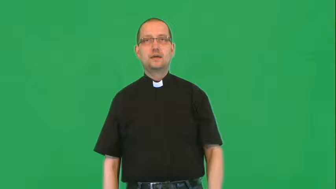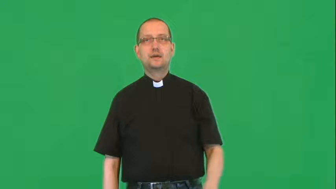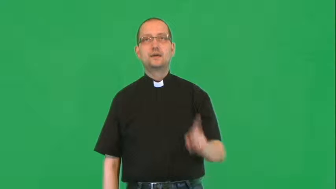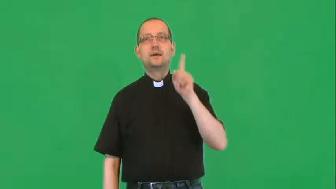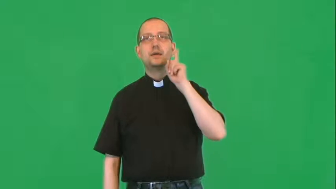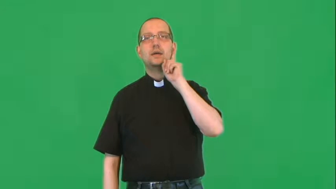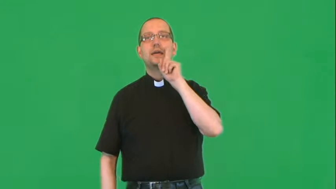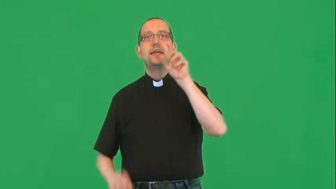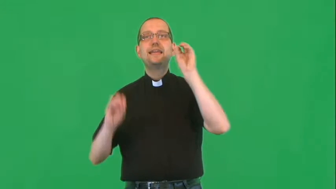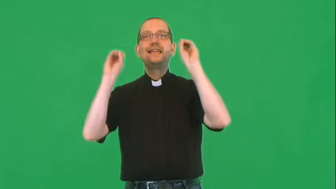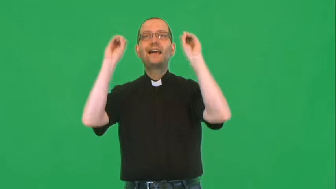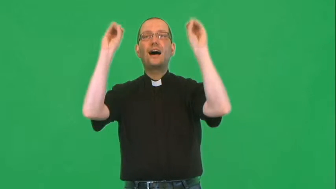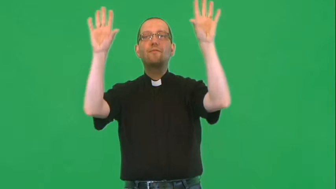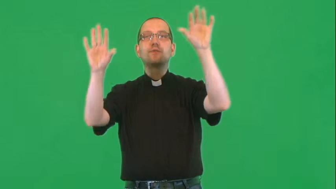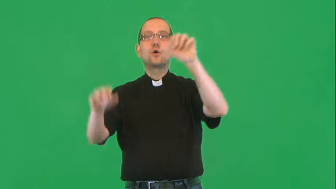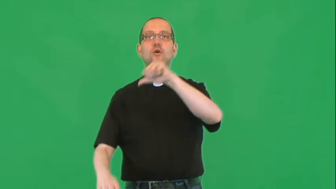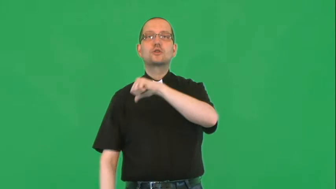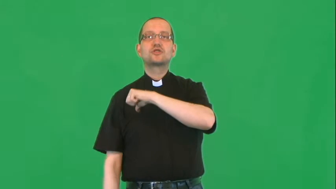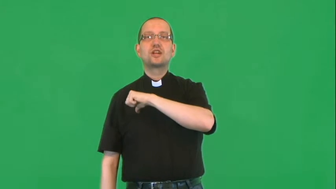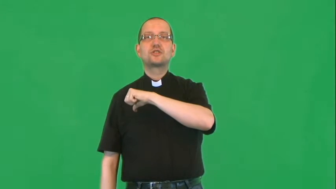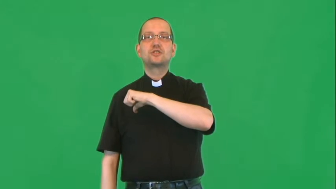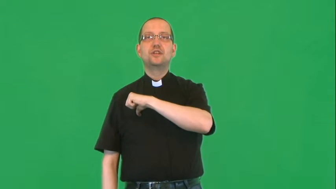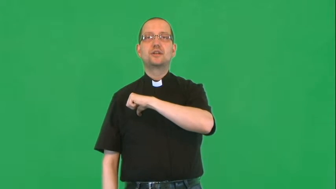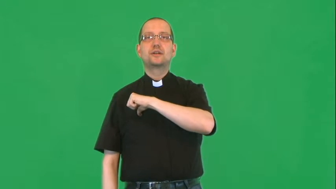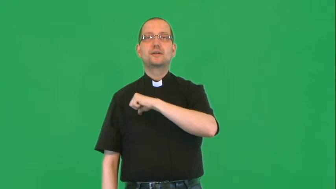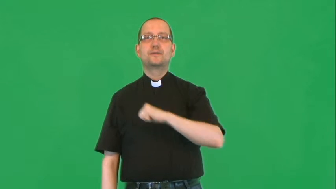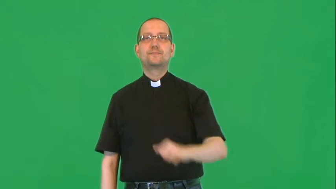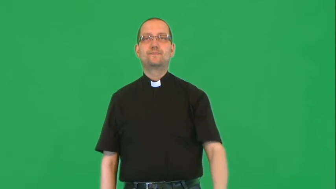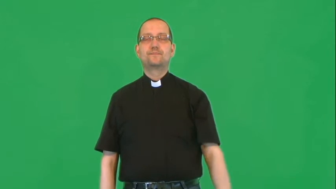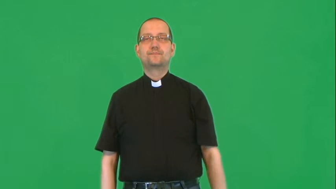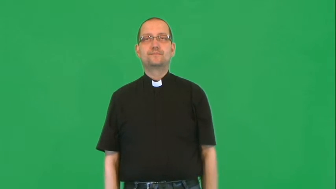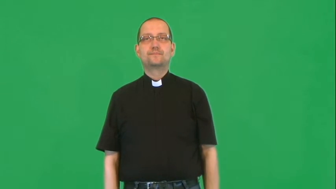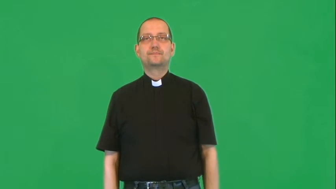jawnogrzesznik